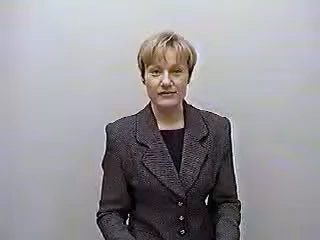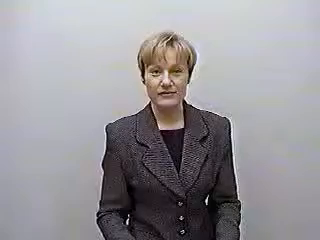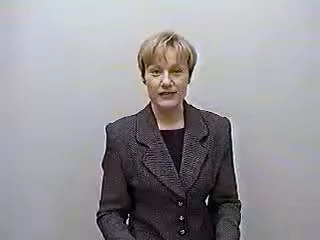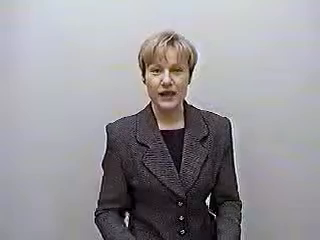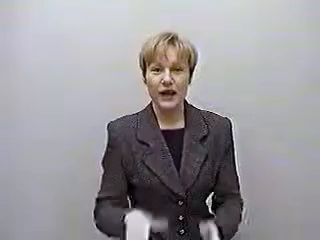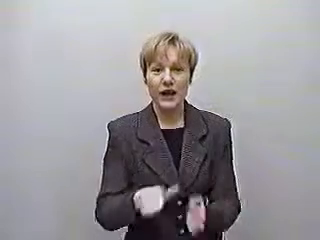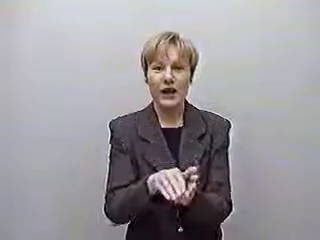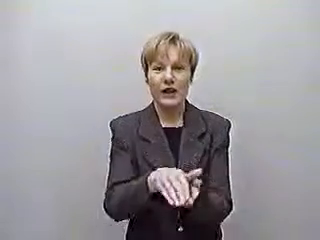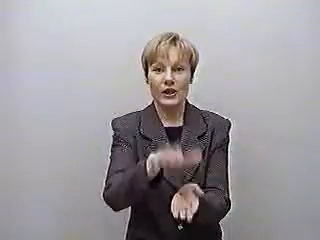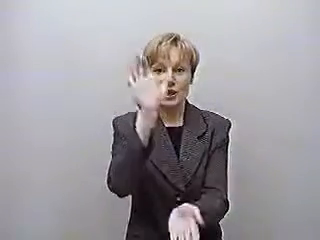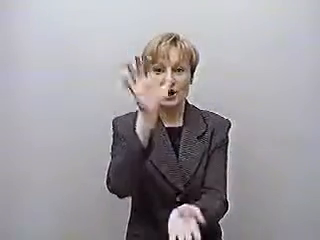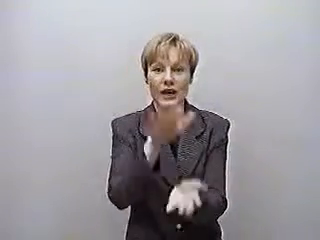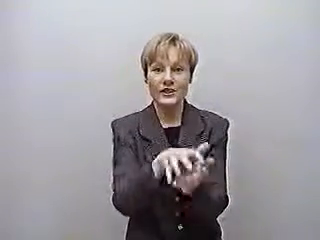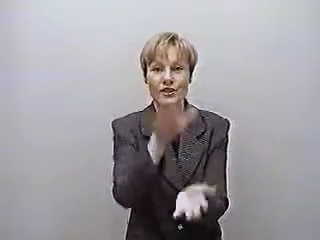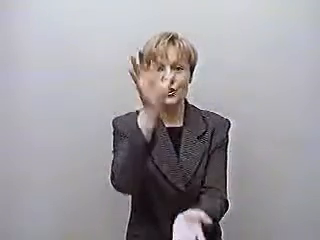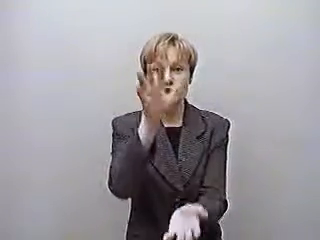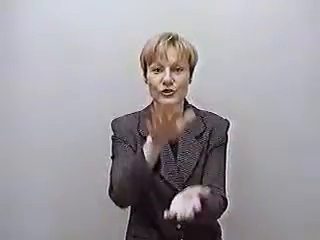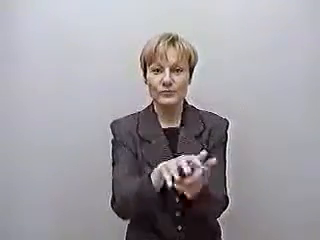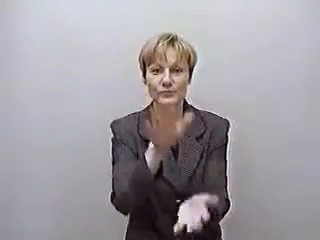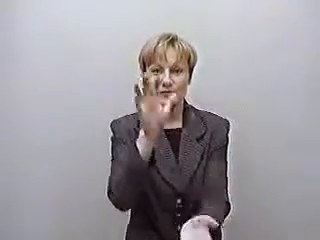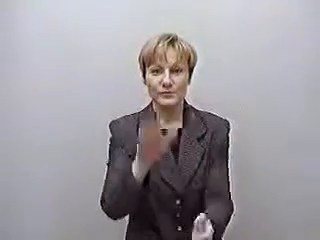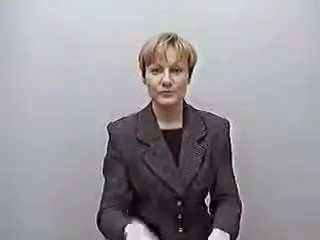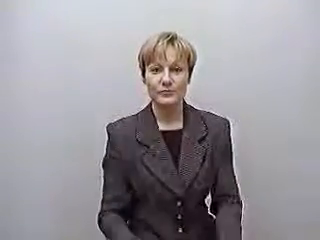крокодил